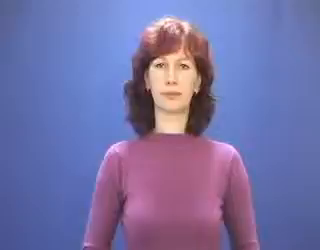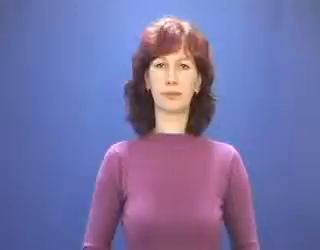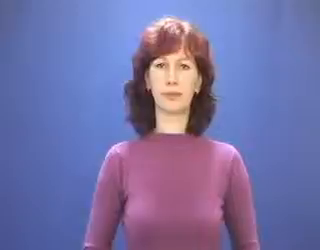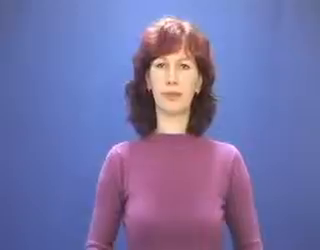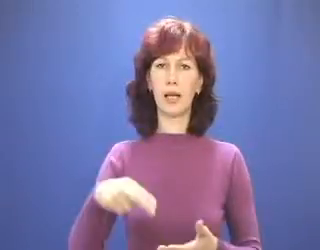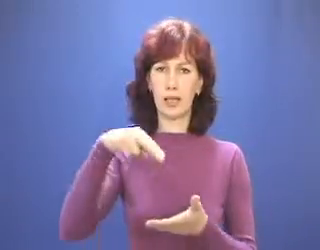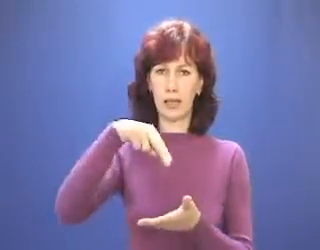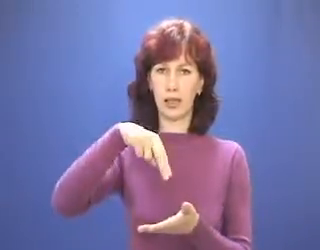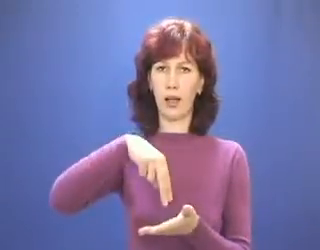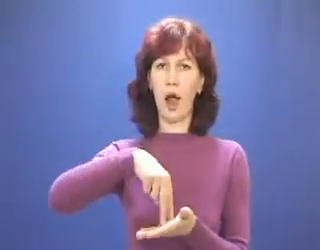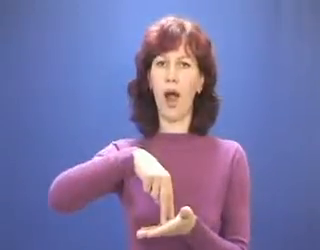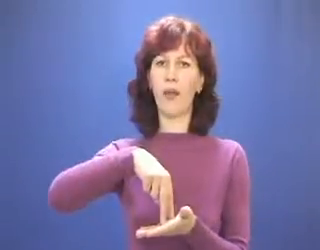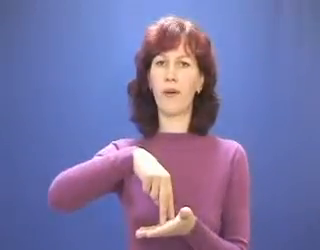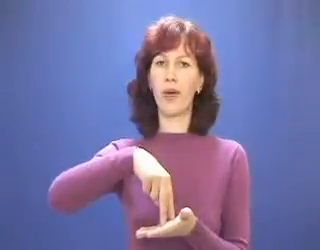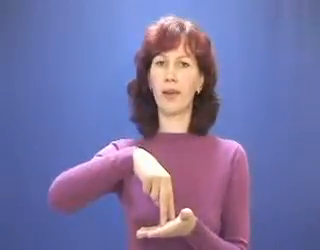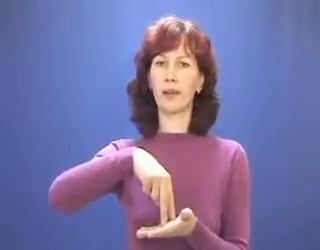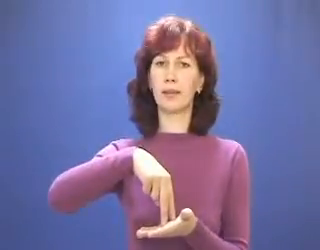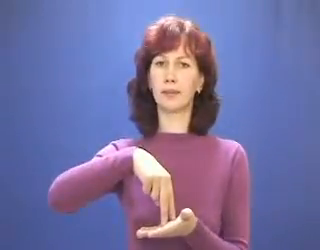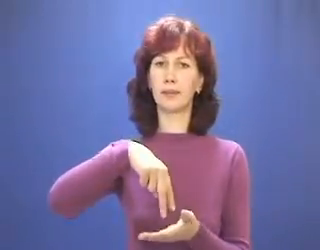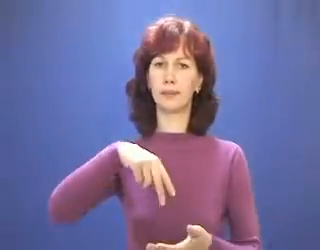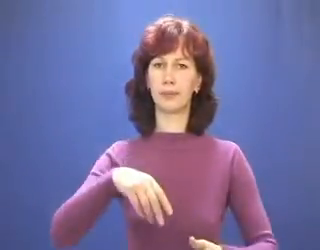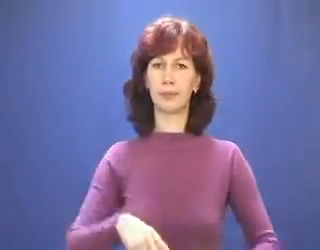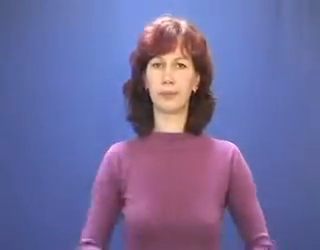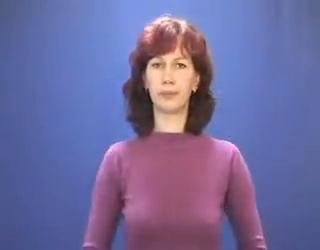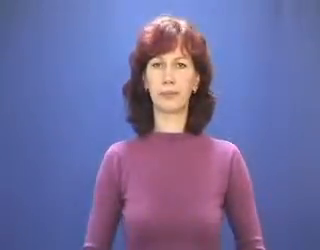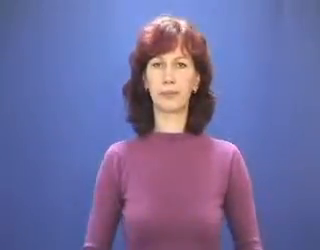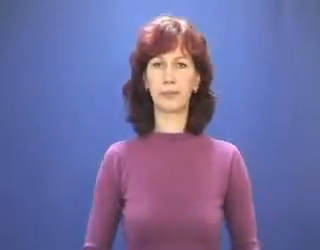stavet